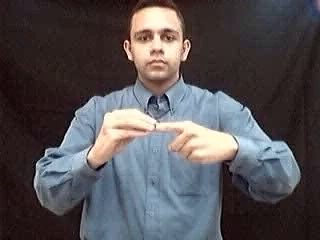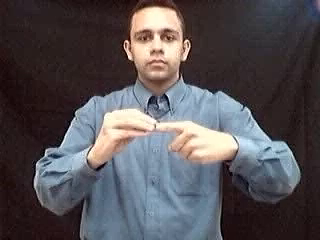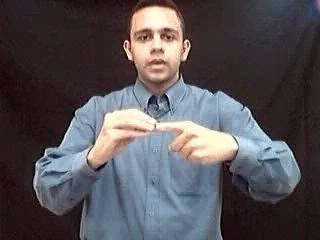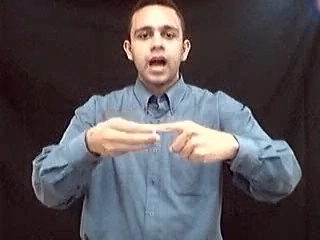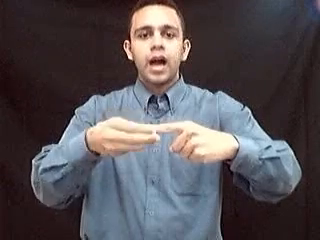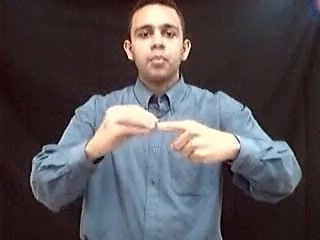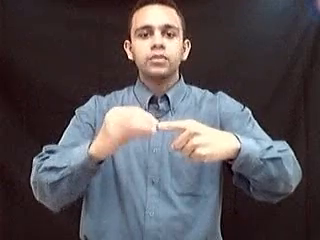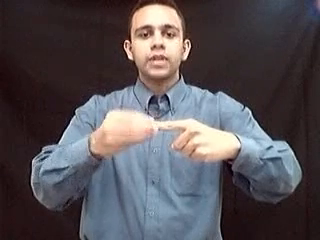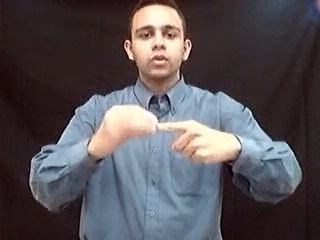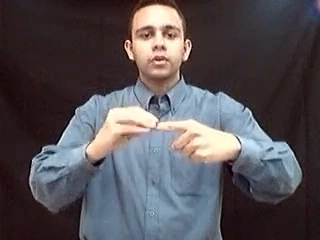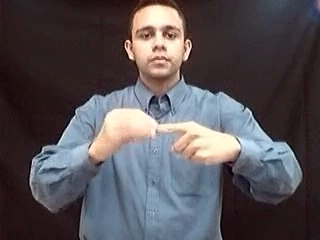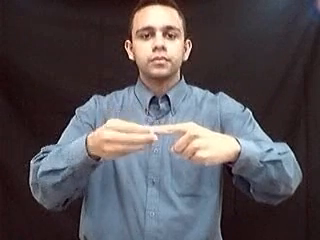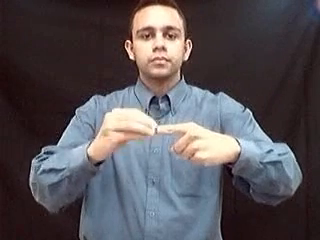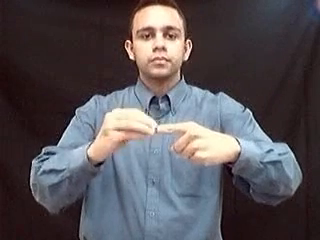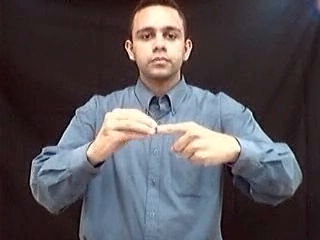apontador